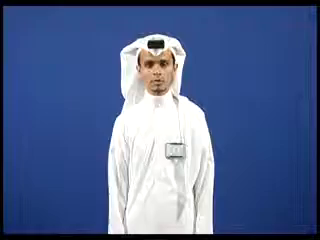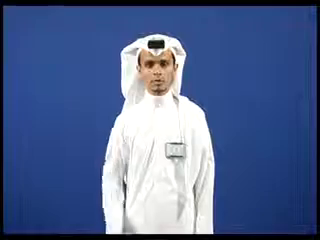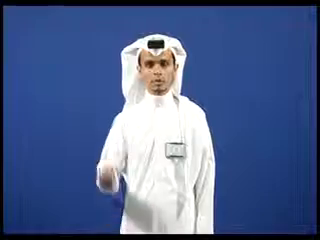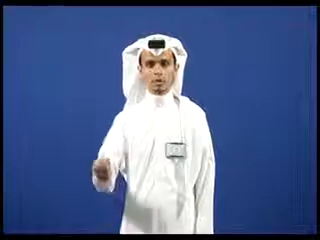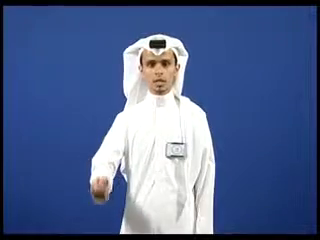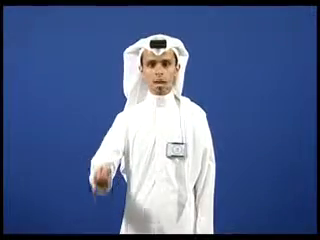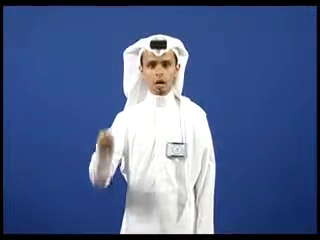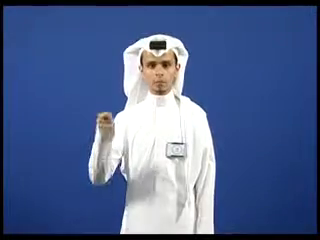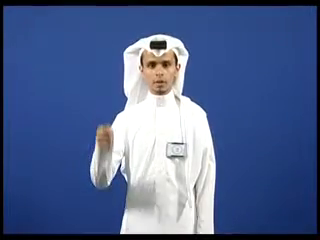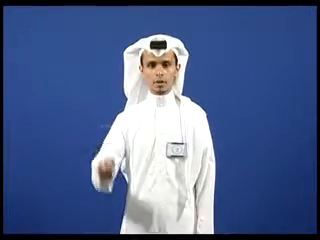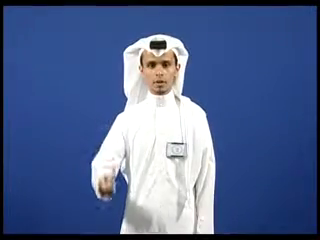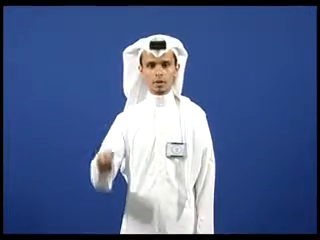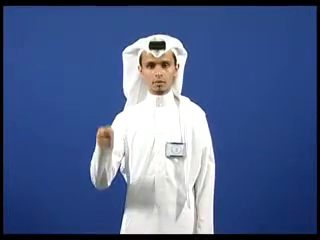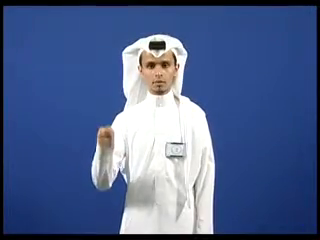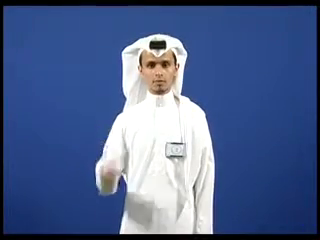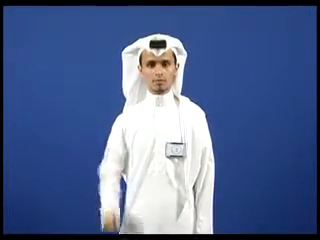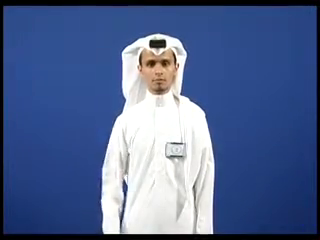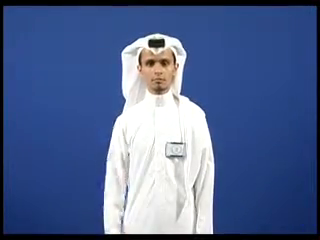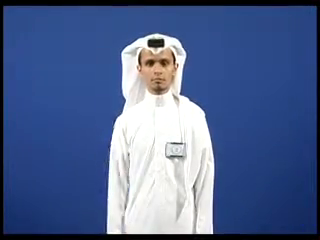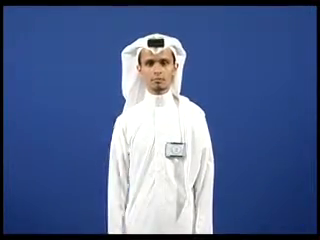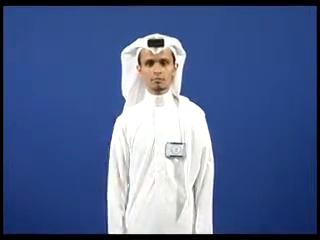حقيبة سفر